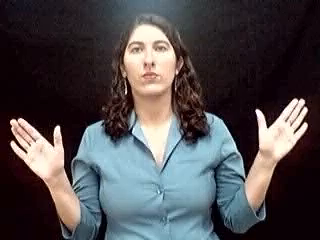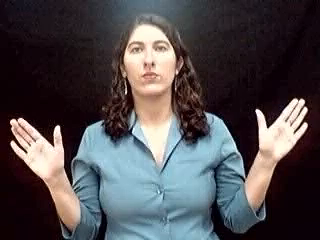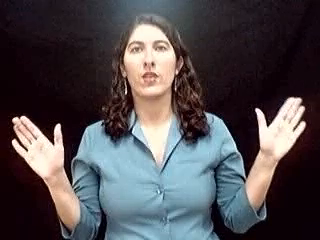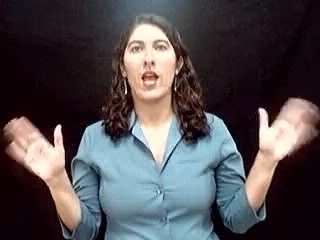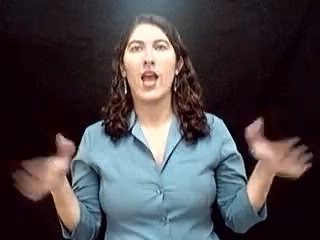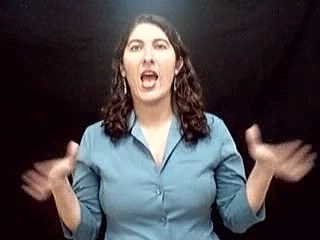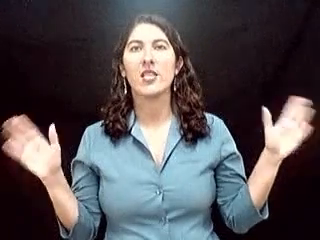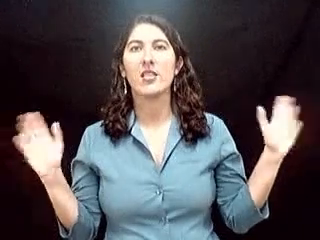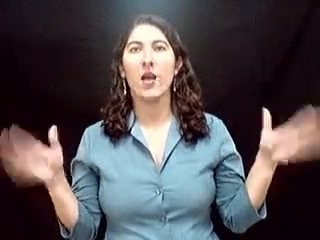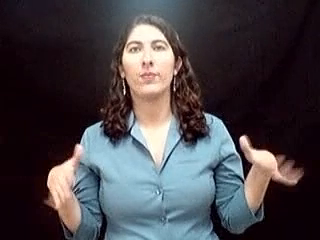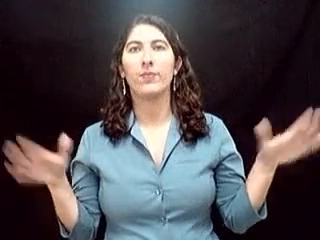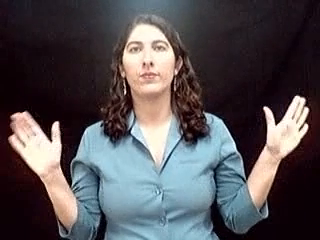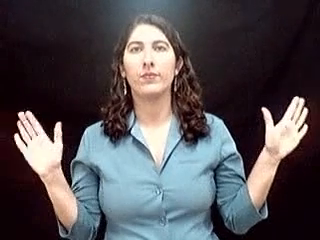asa